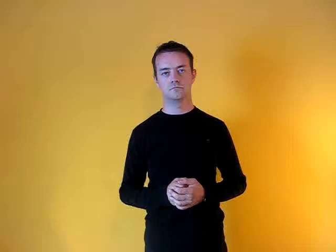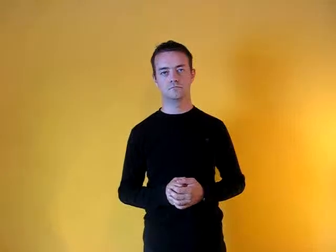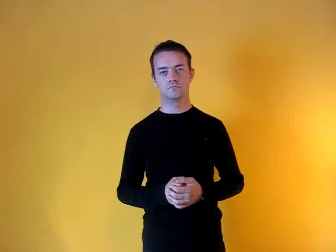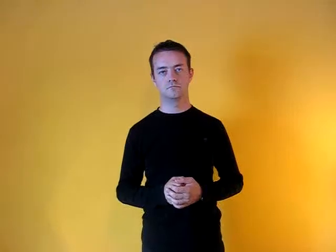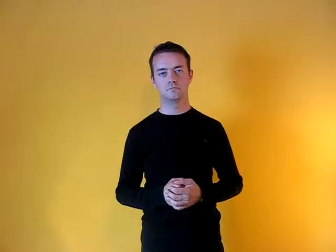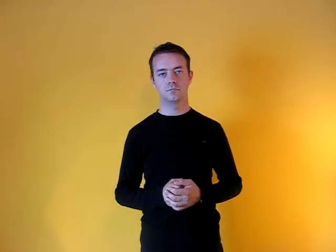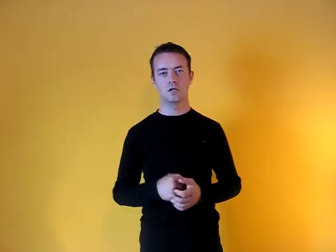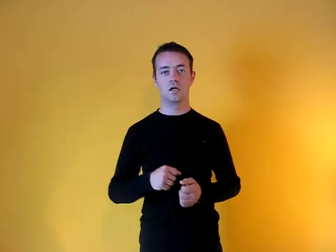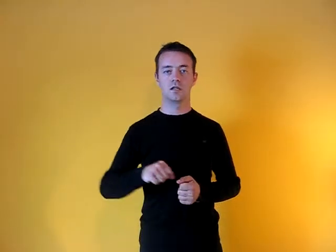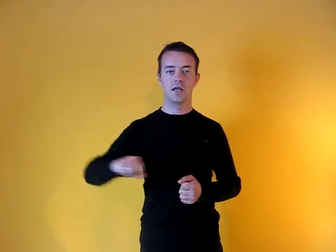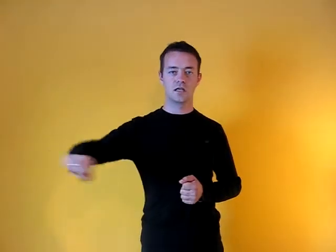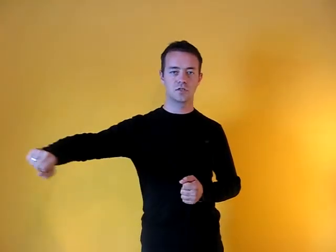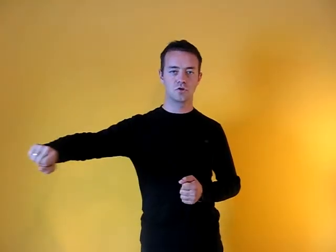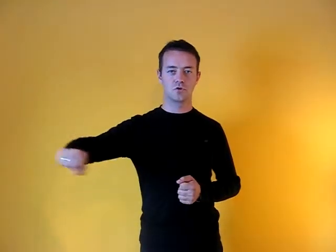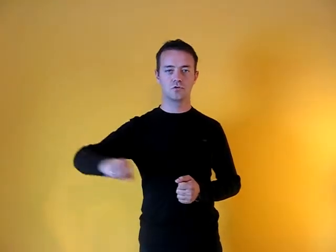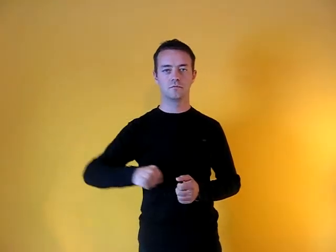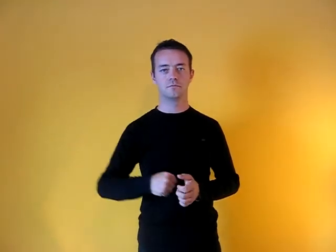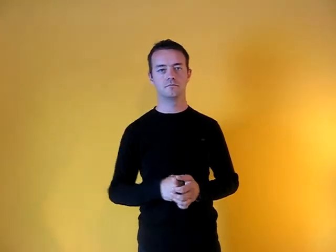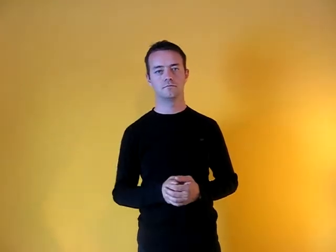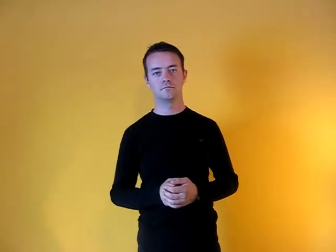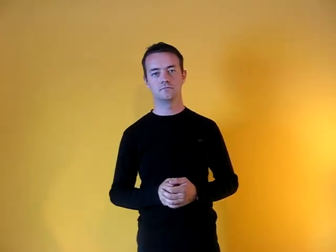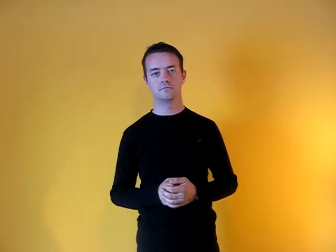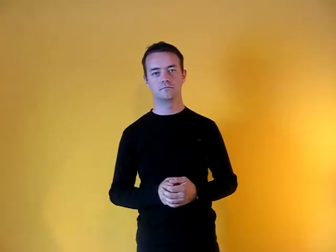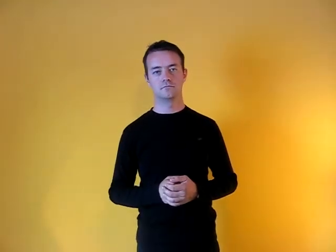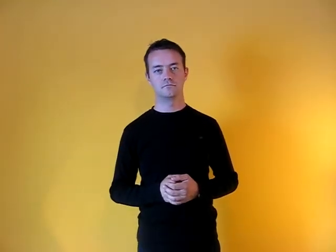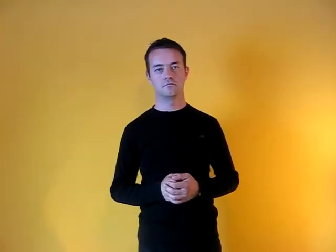desno